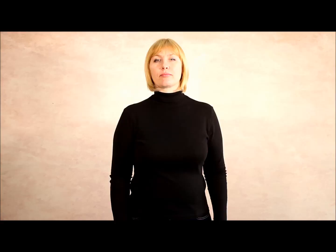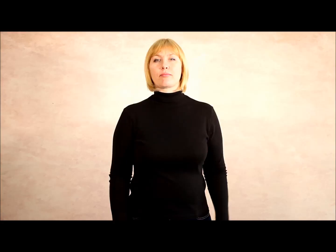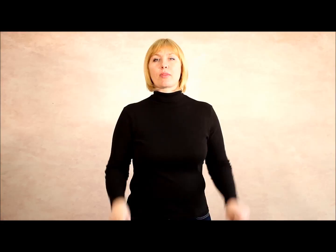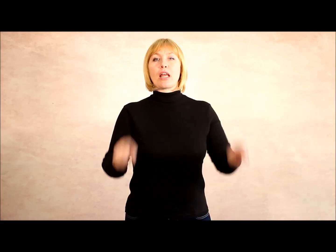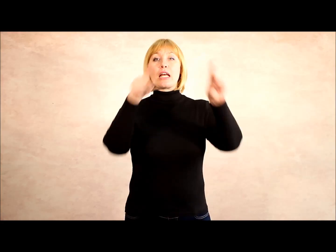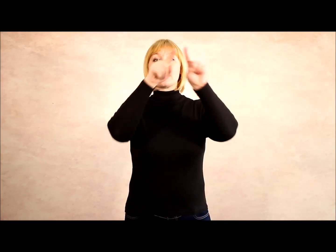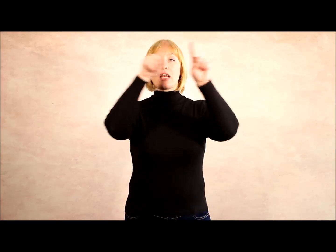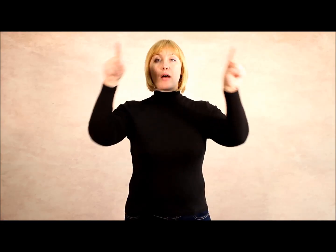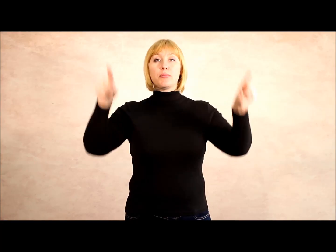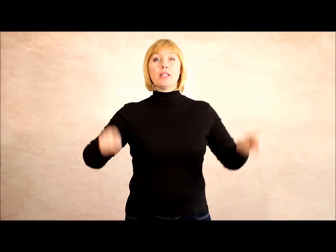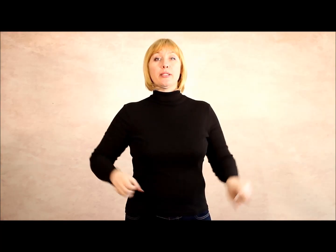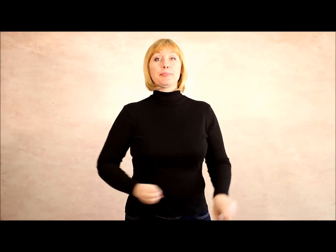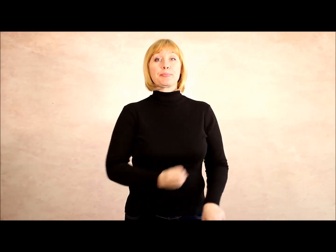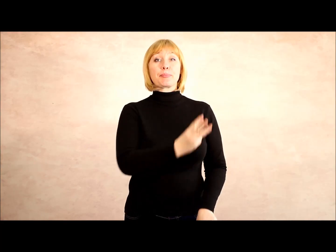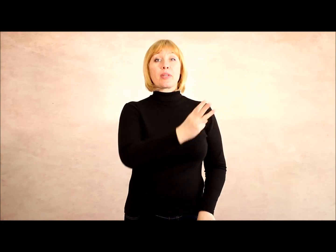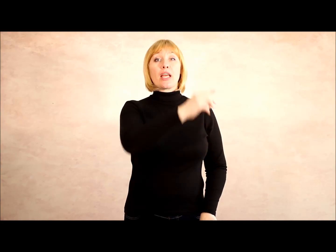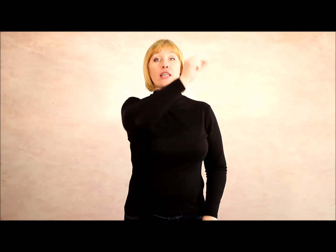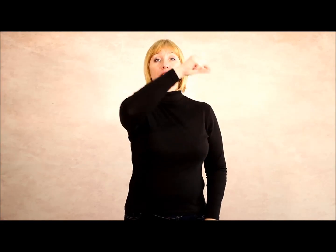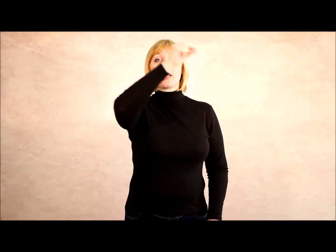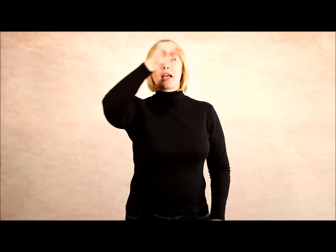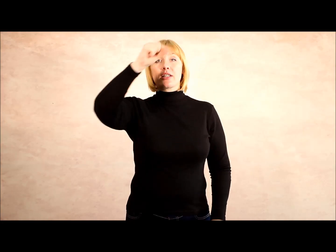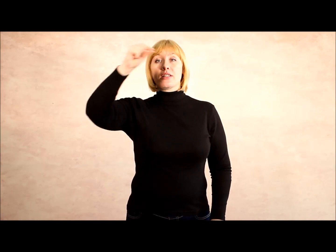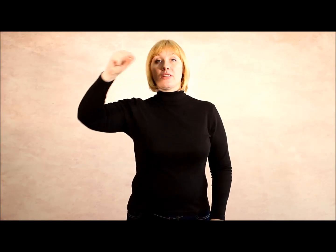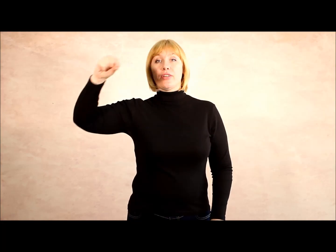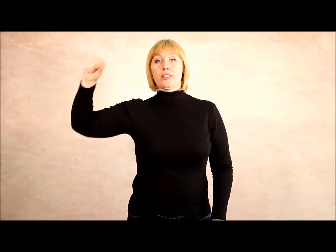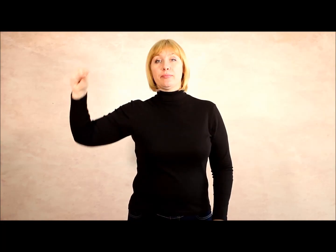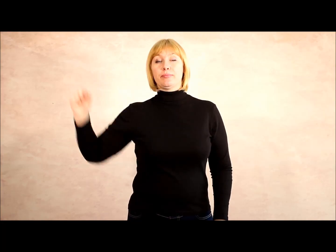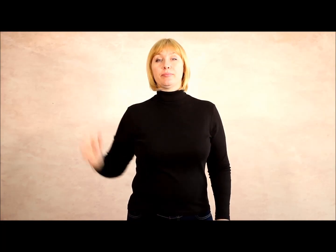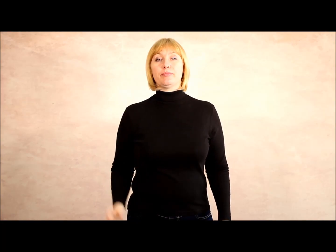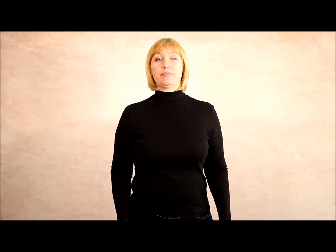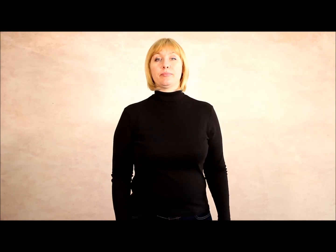Tablă interactivă